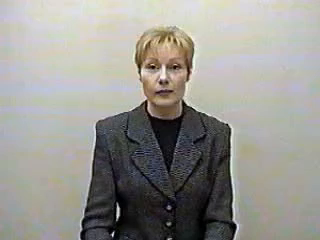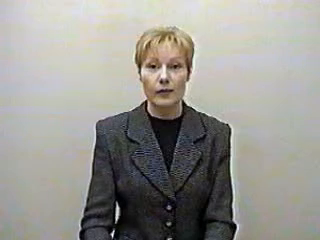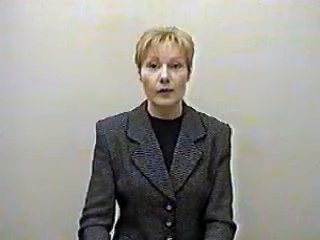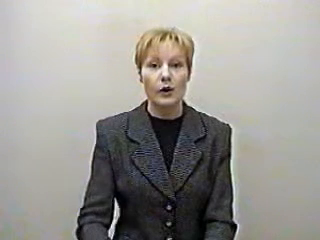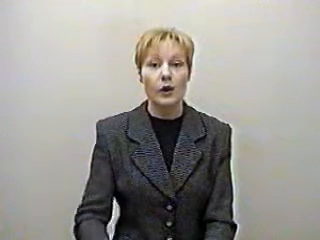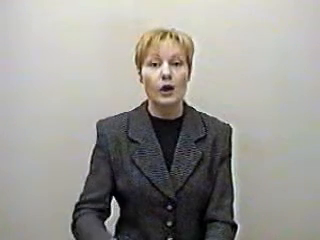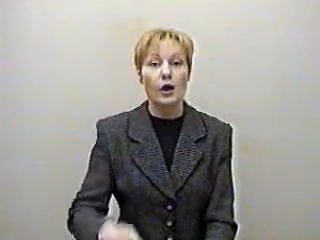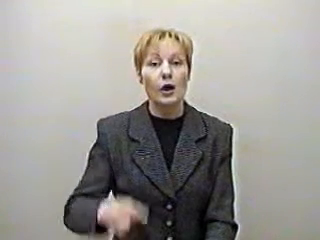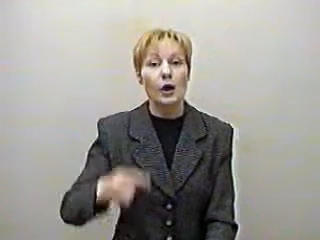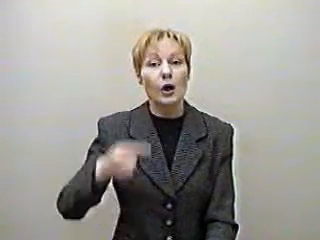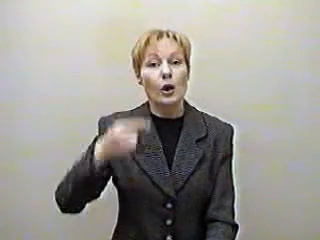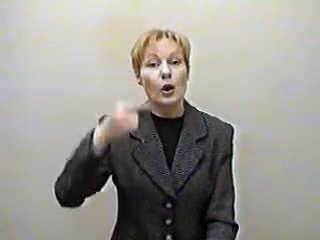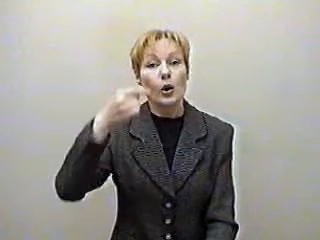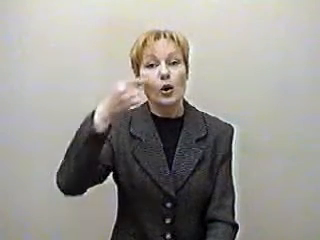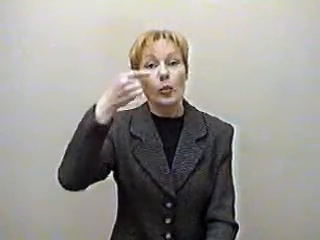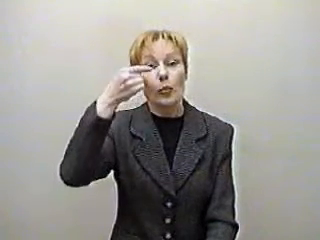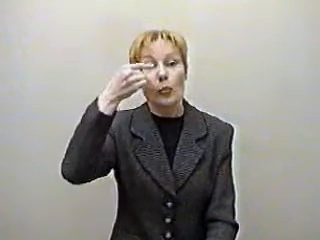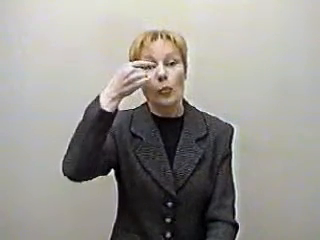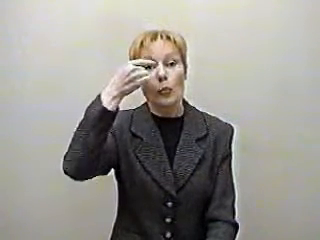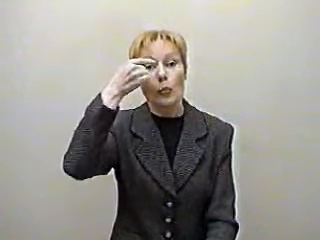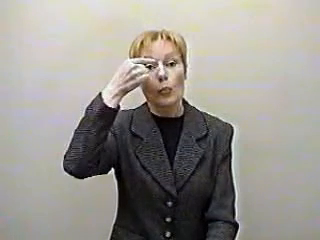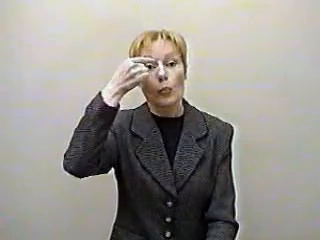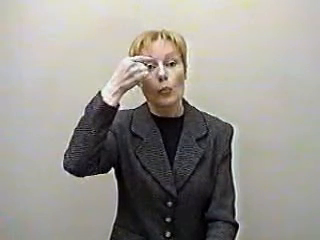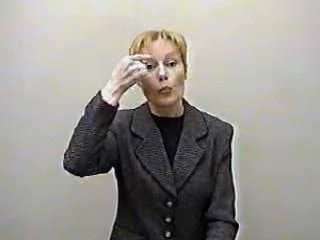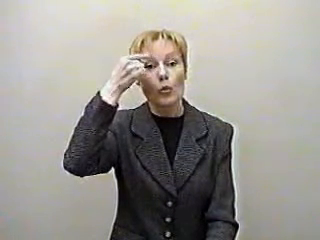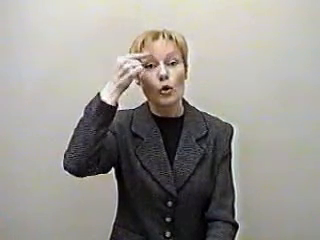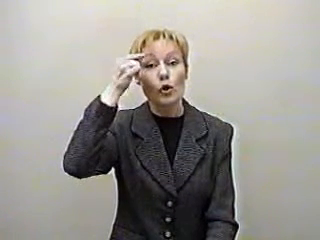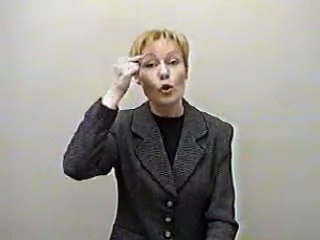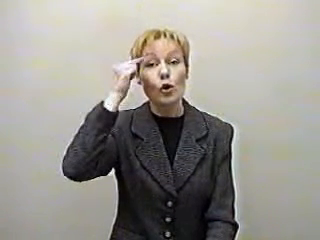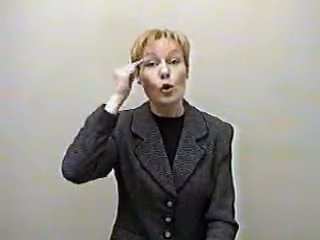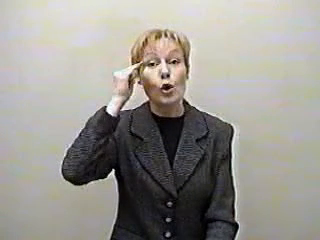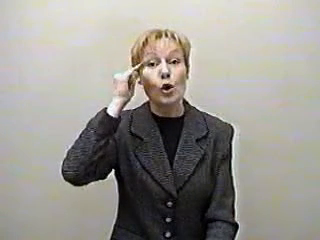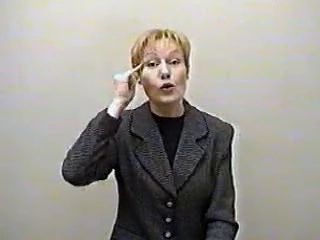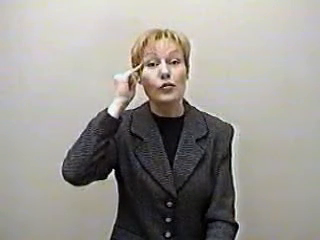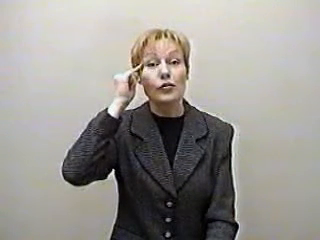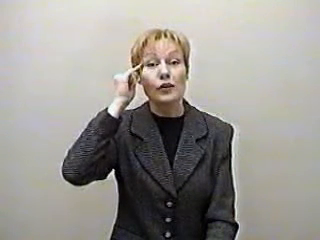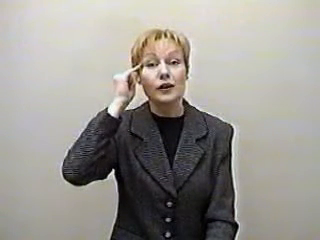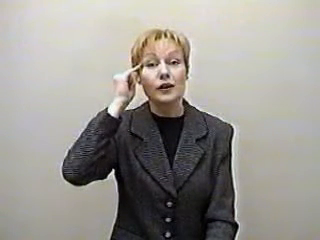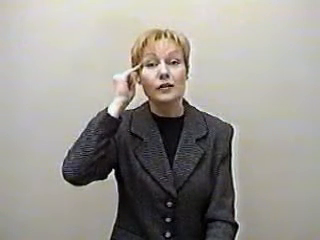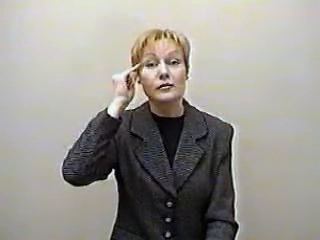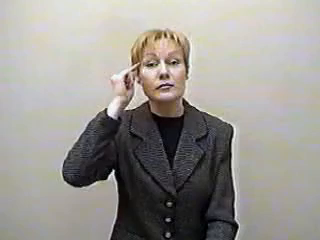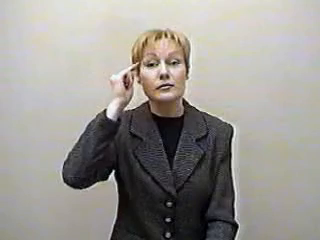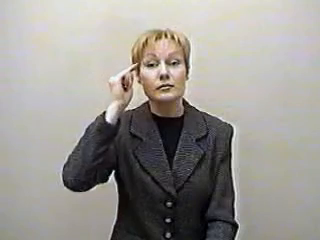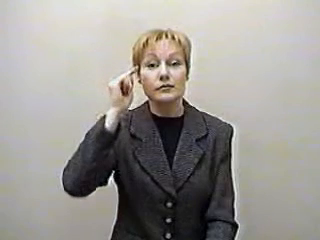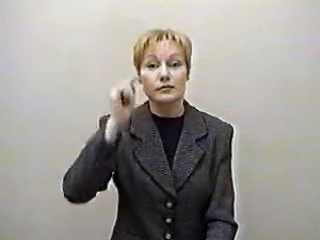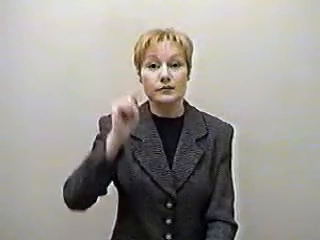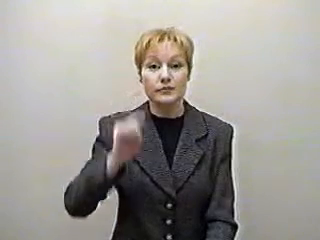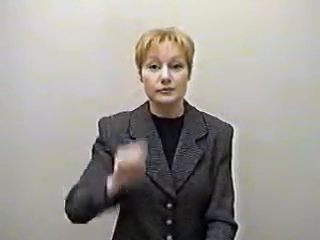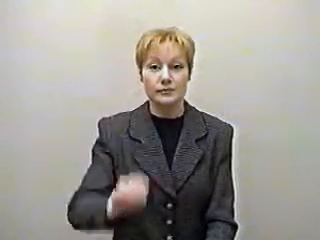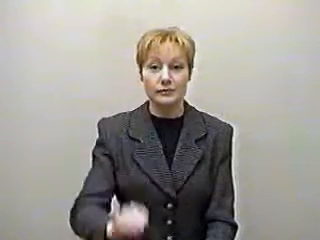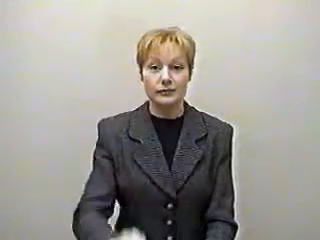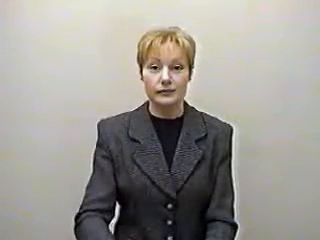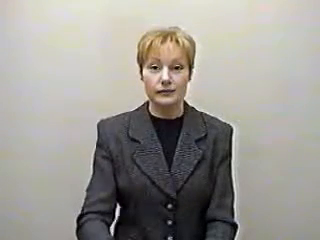брови